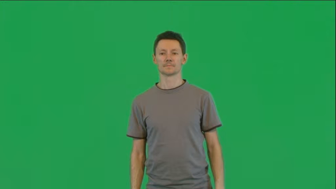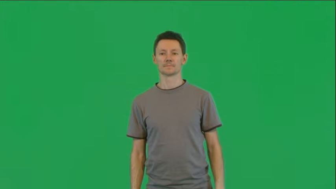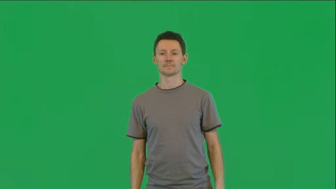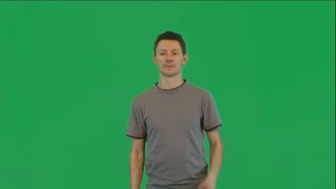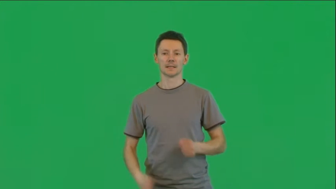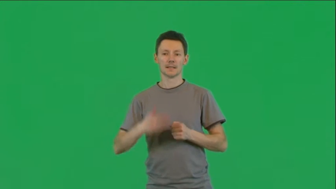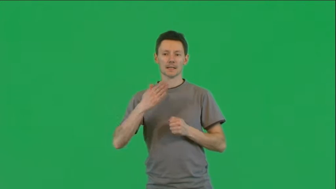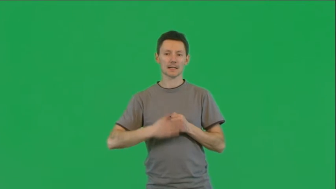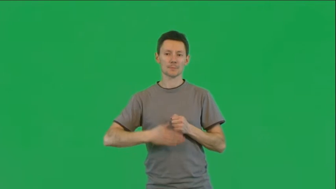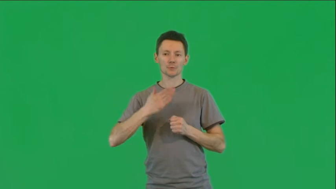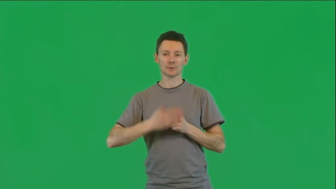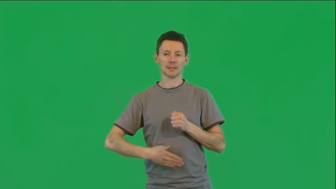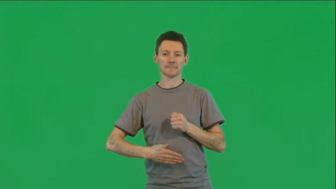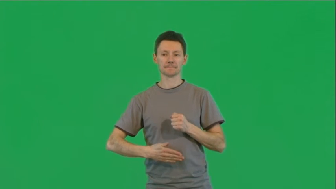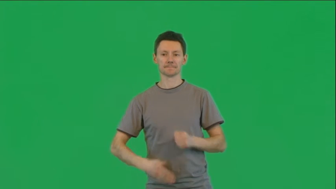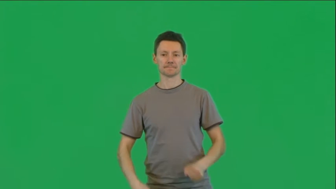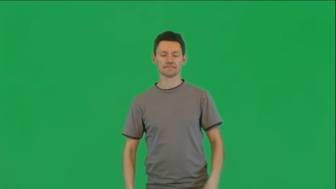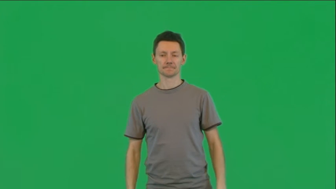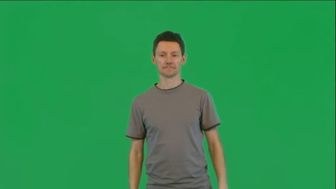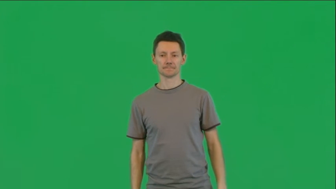kapusta